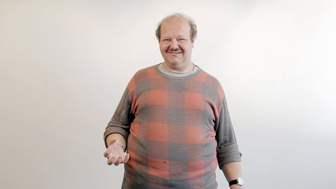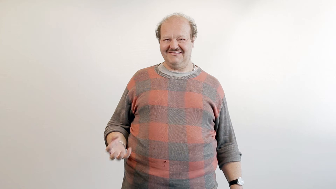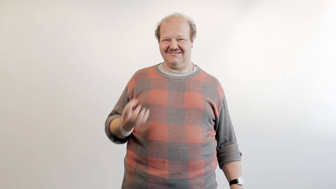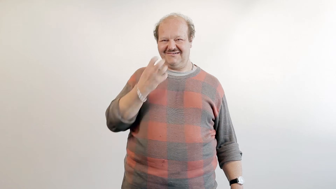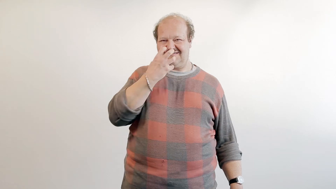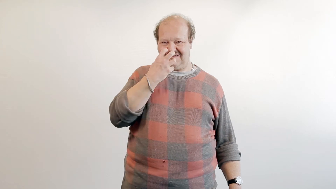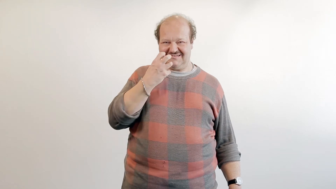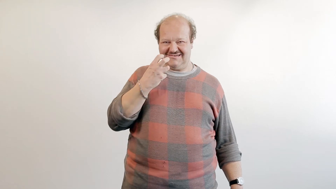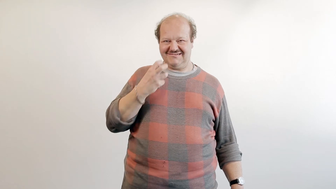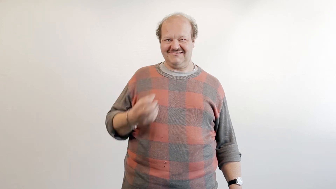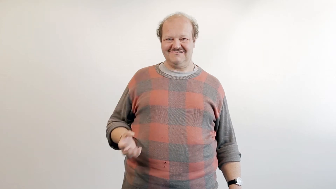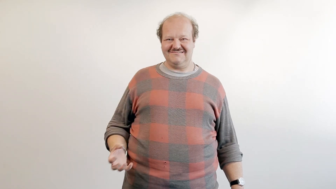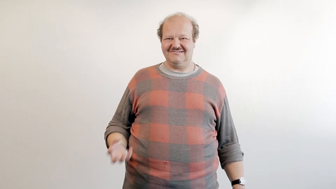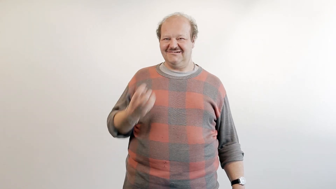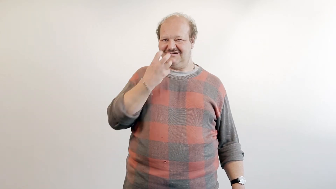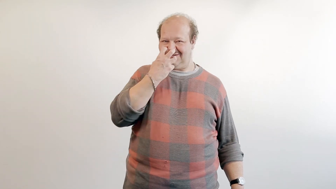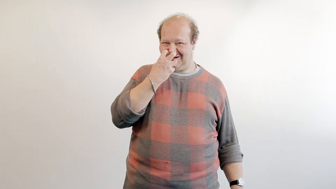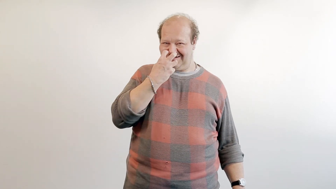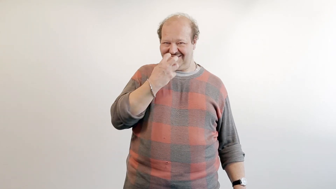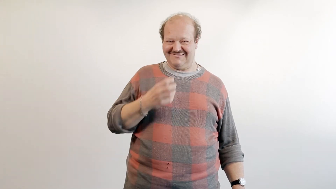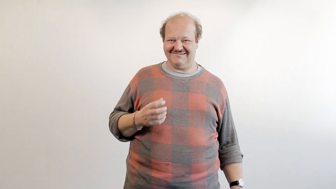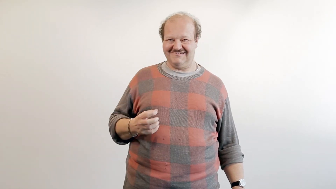Schwein